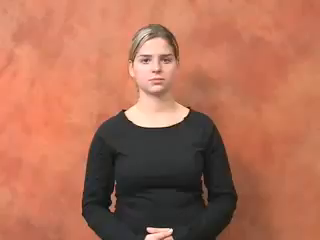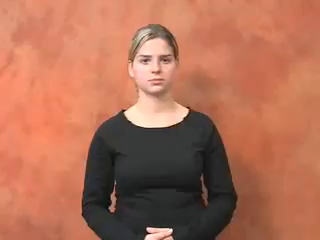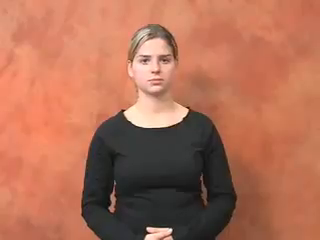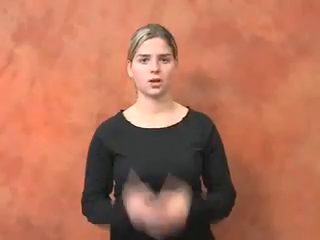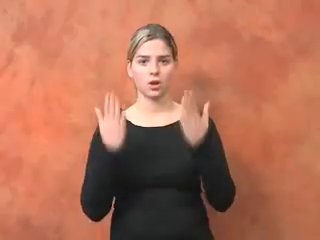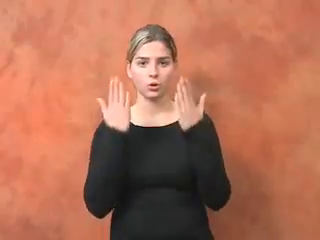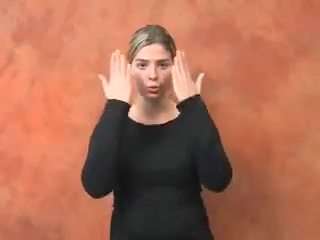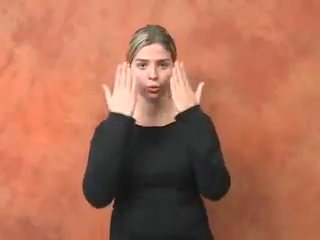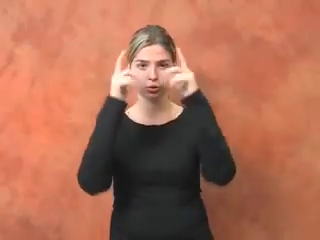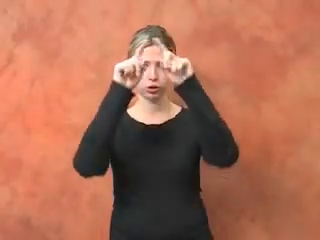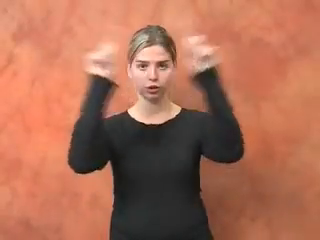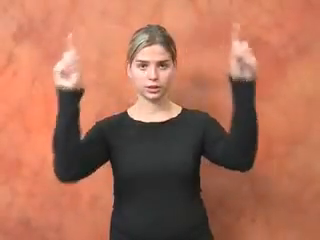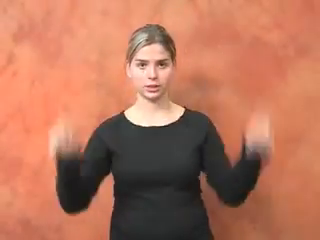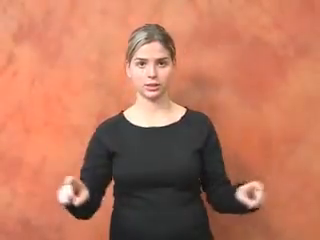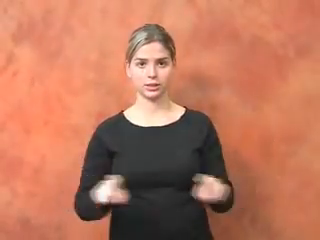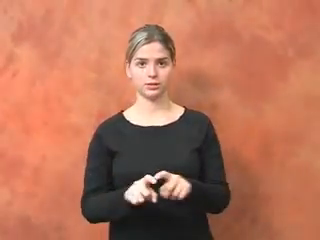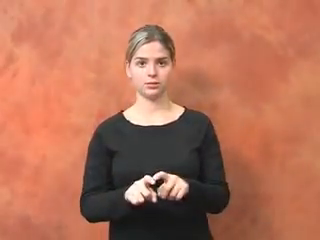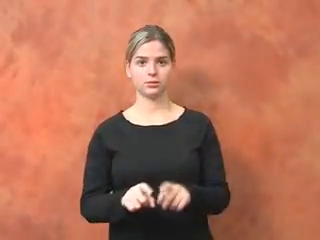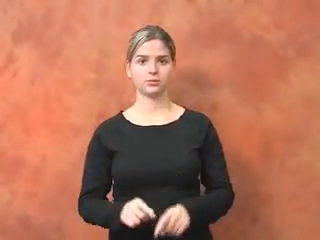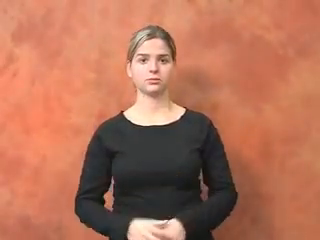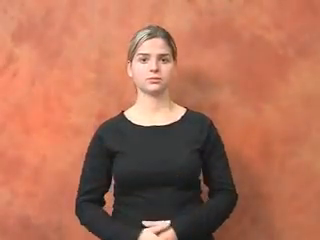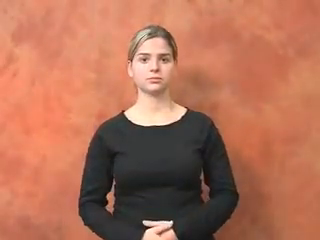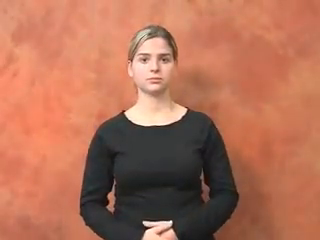ručník